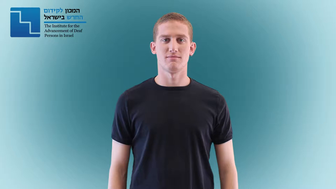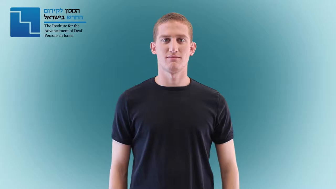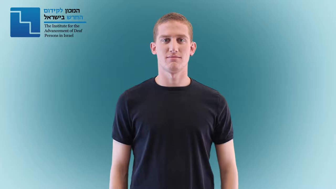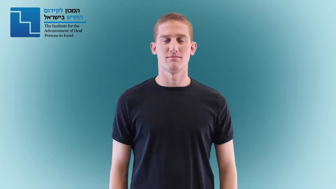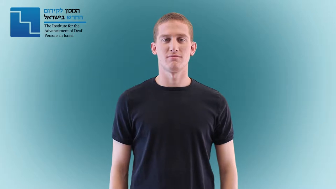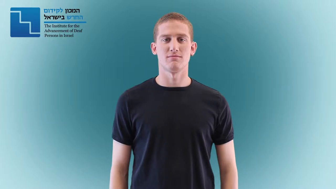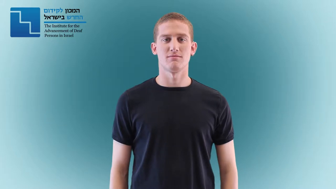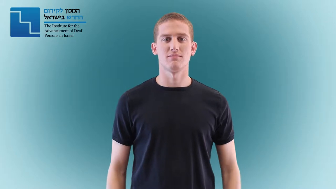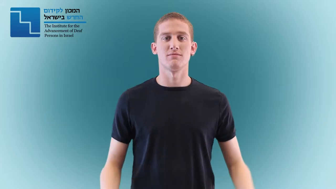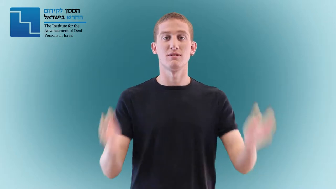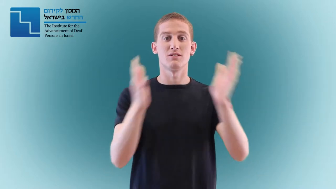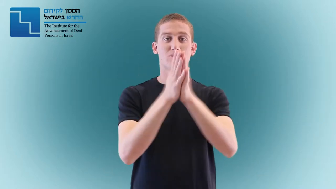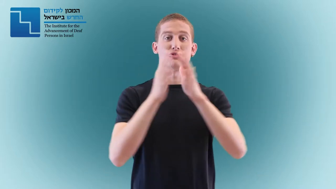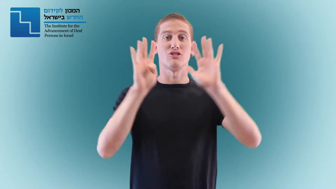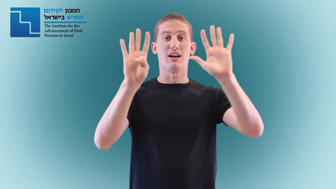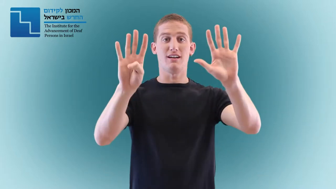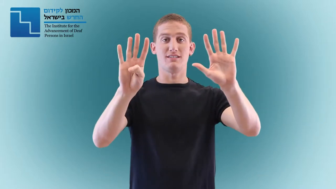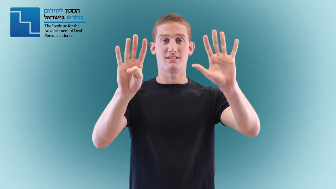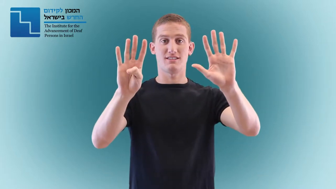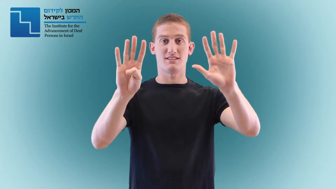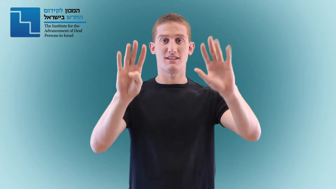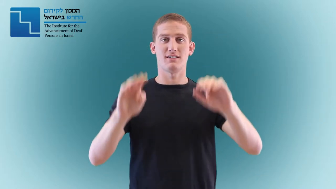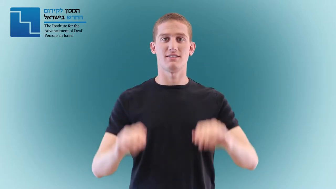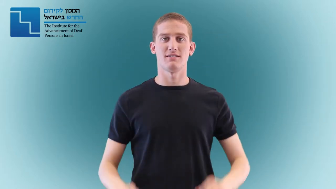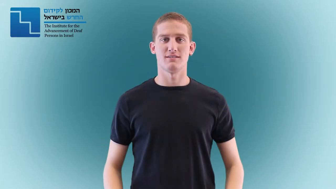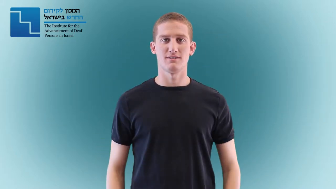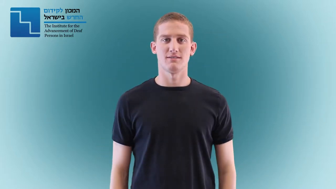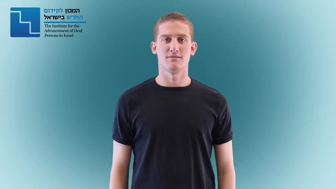תשע-עשרה